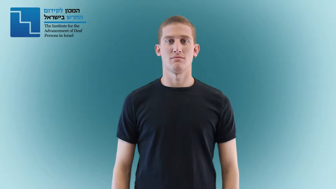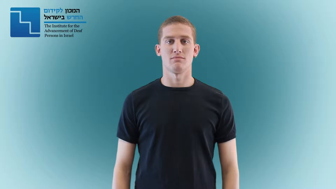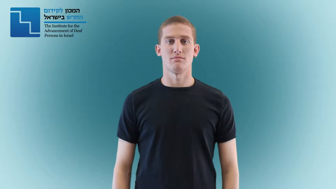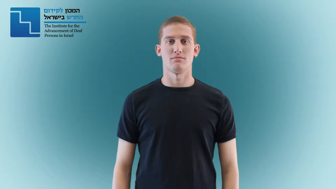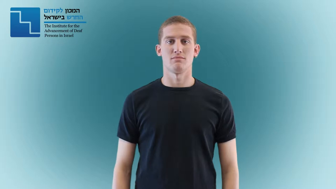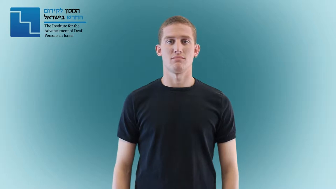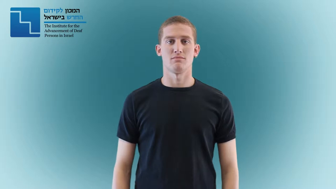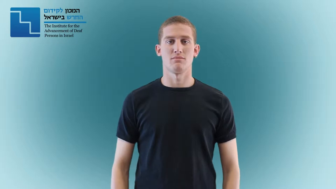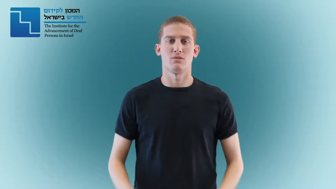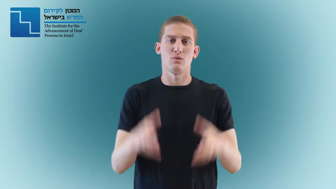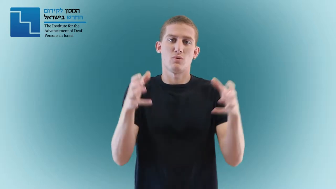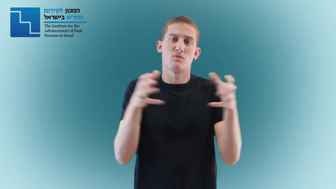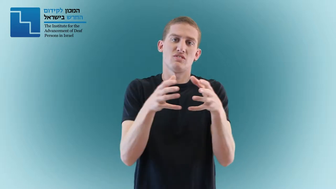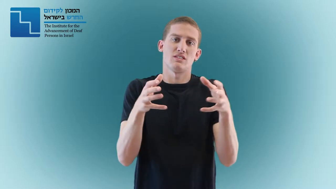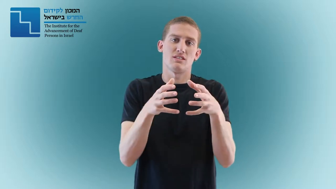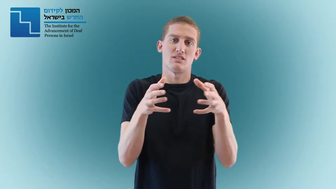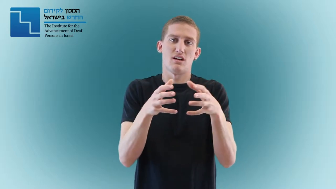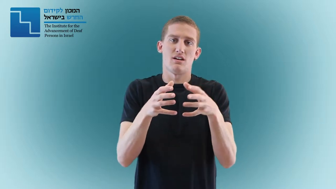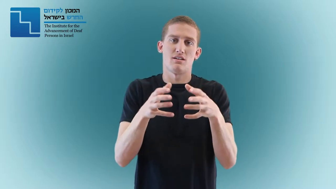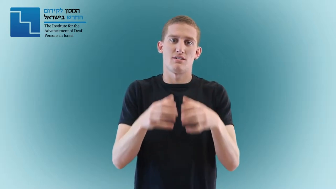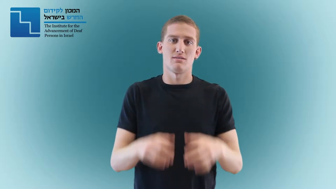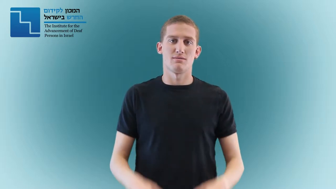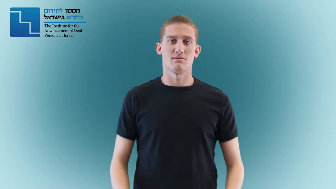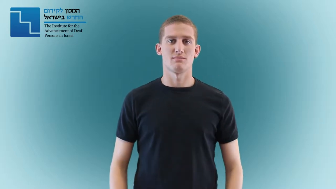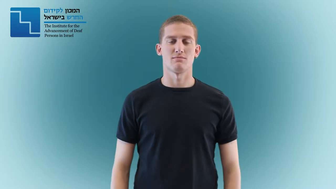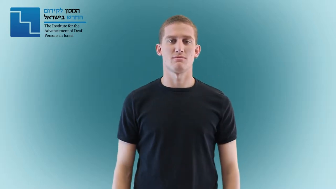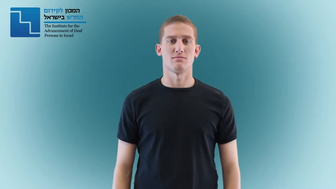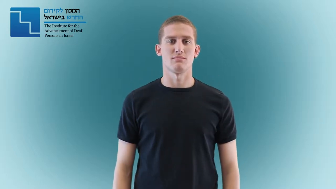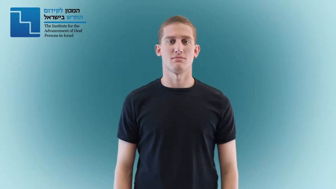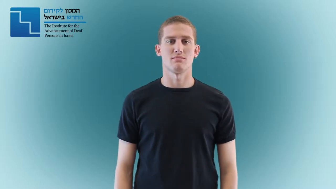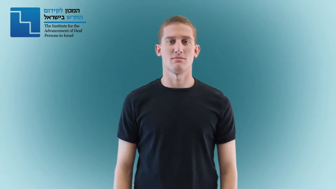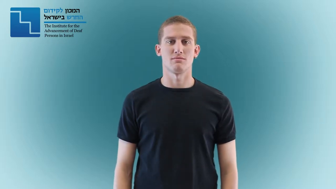קבוצה